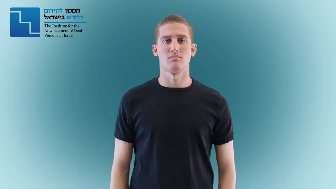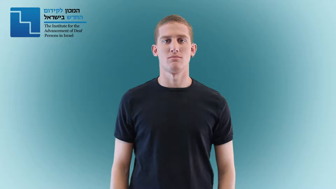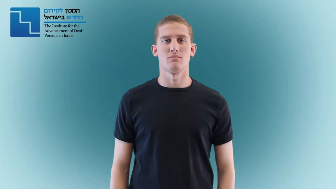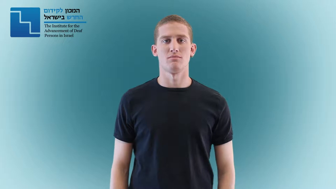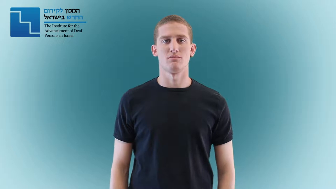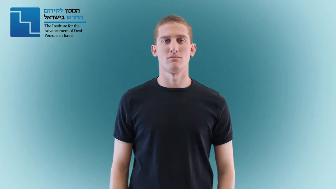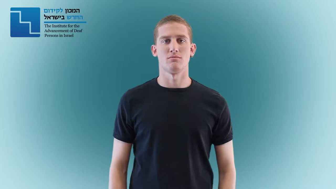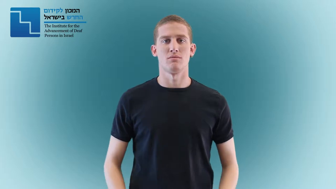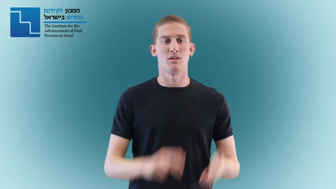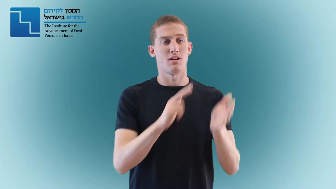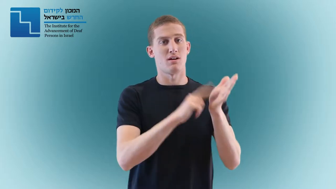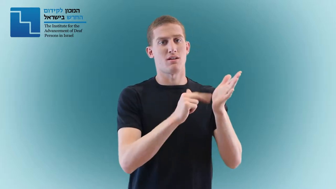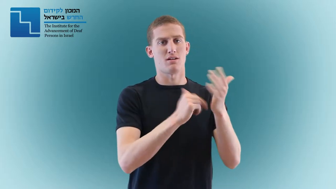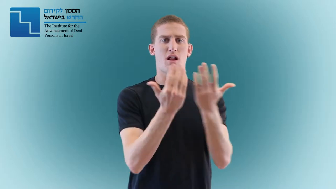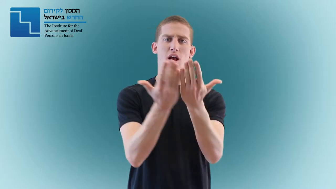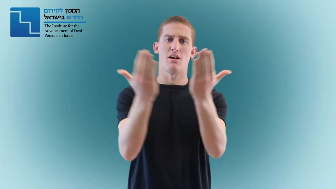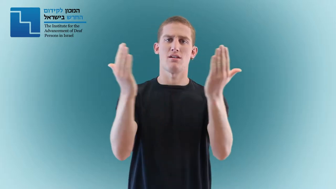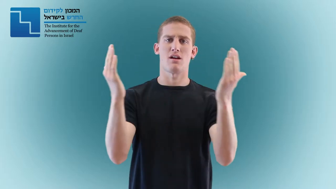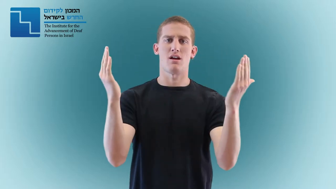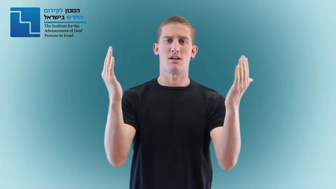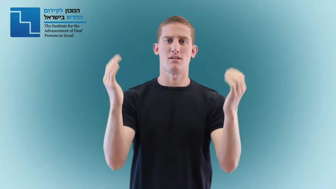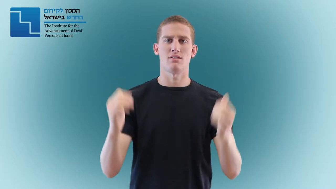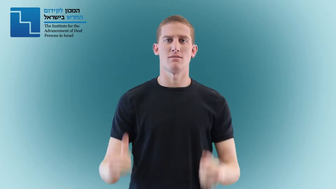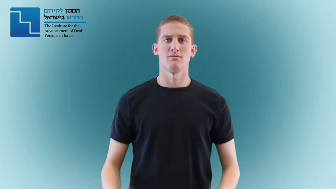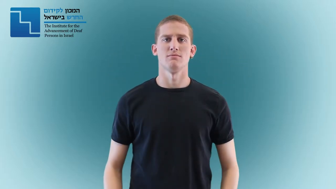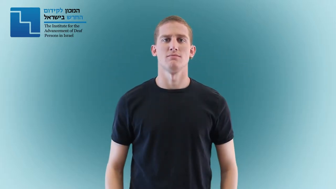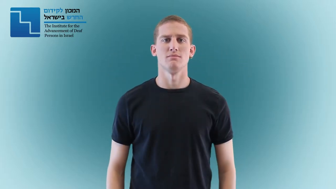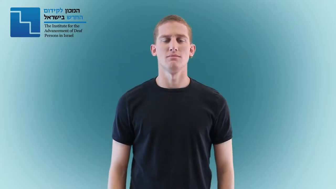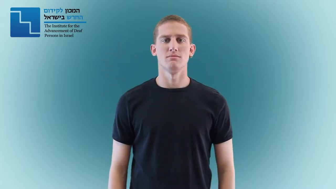גלריה